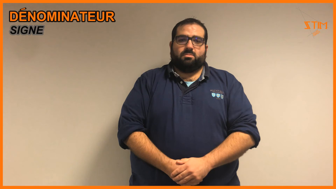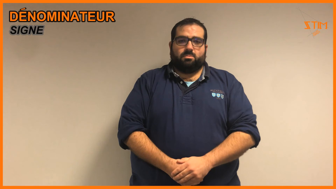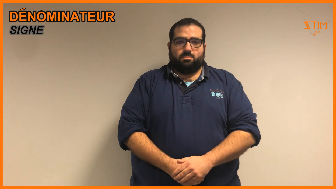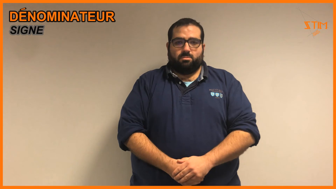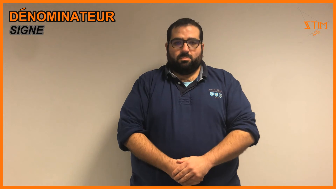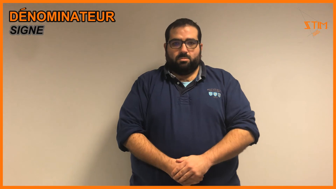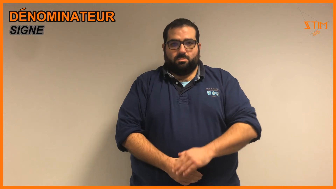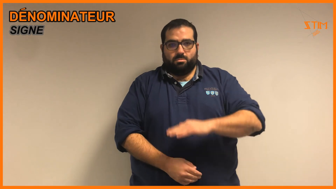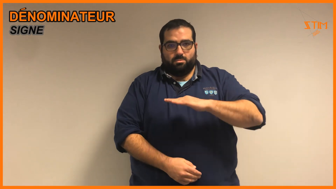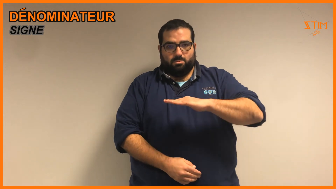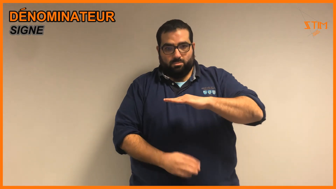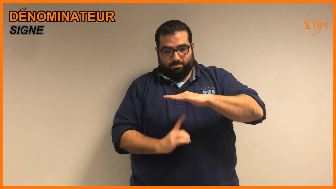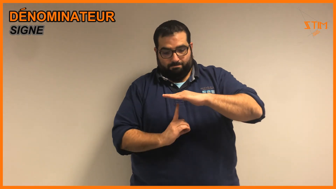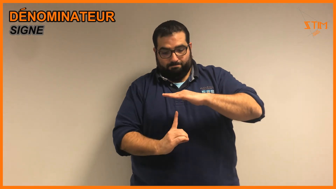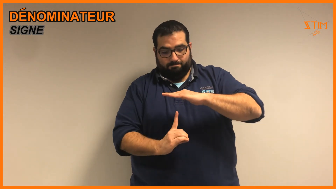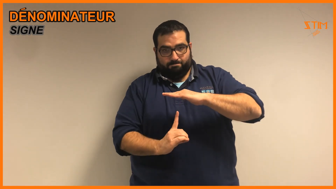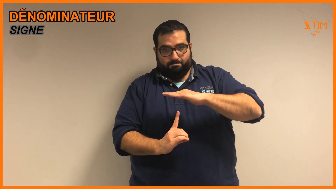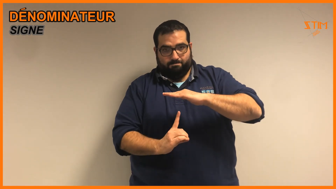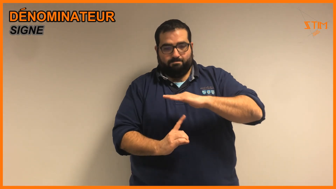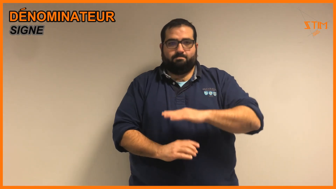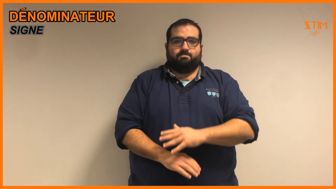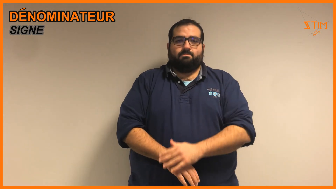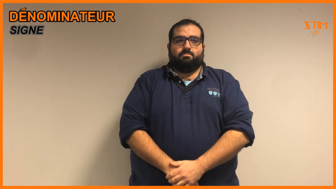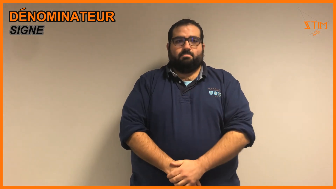Dénominateur